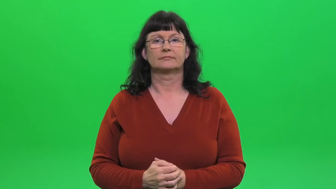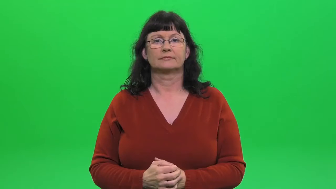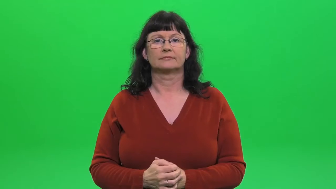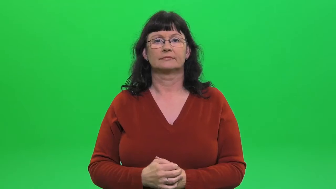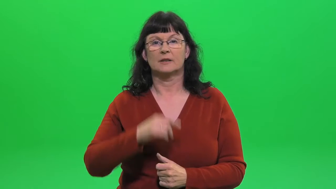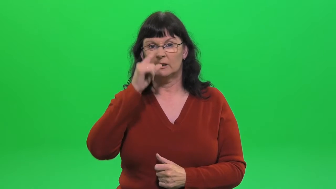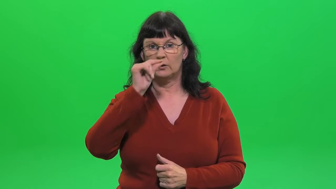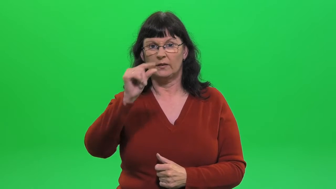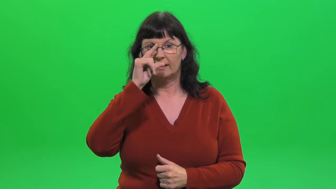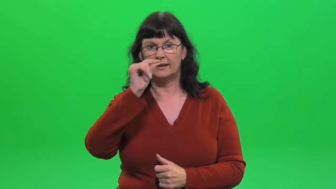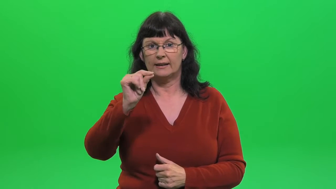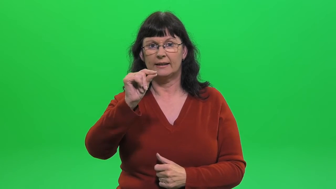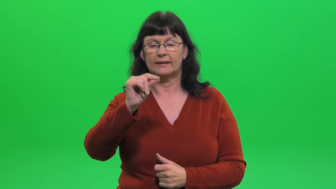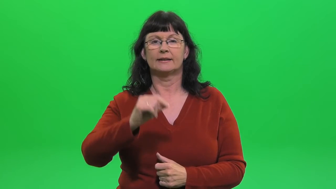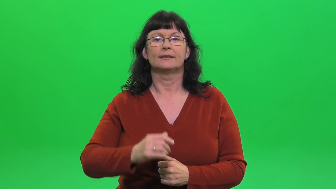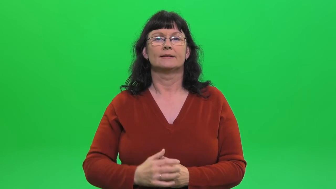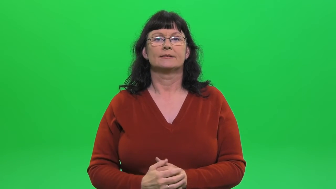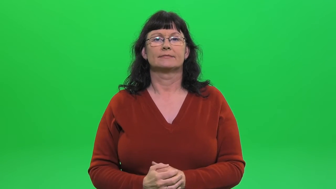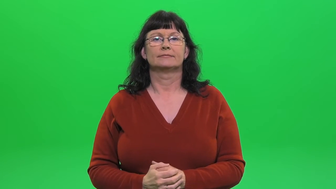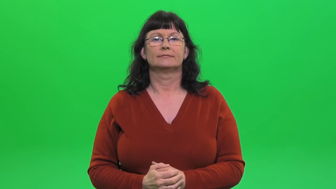Sóvétríkin